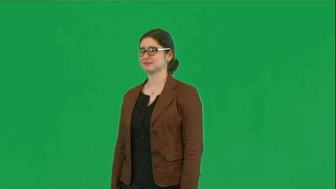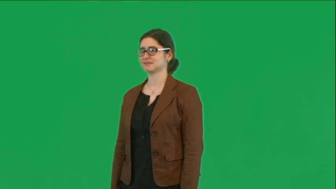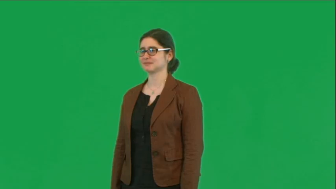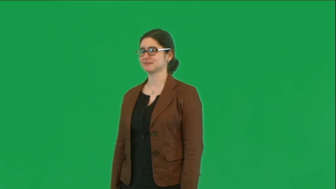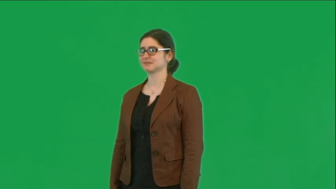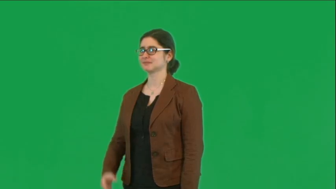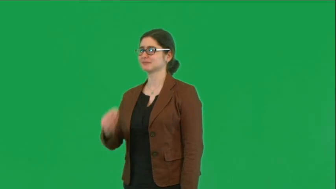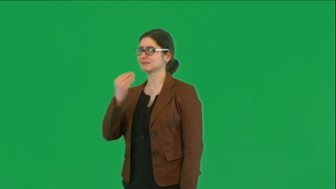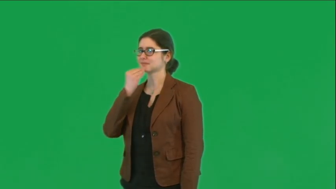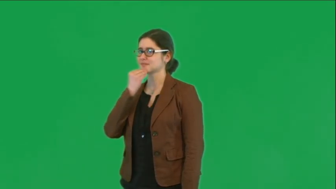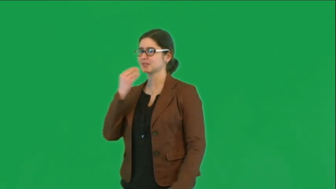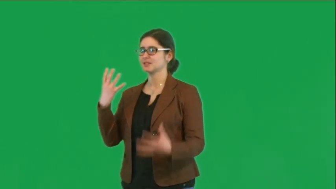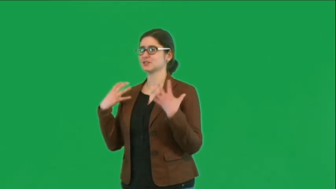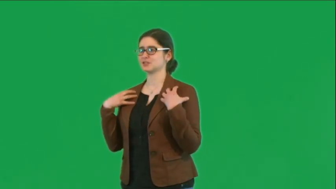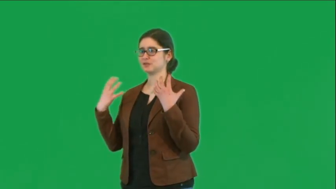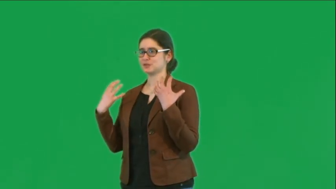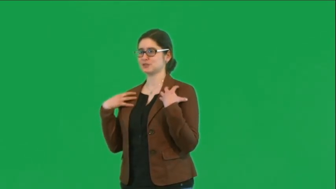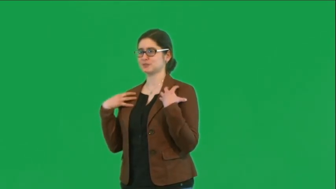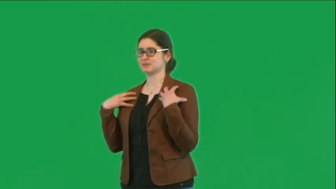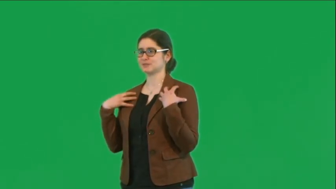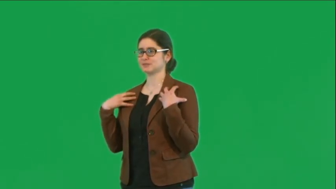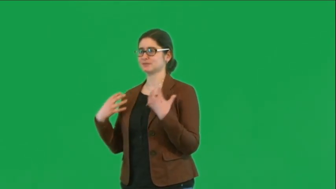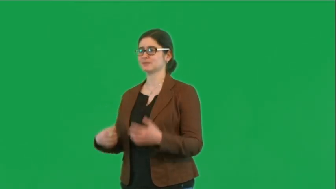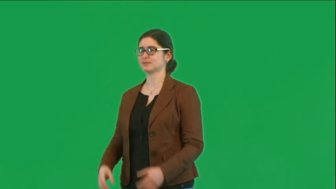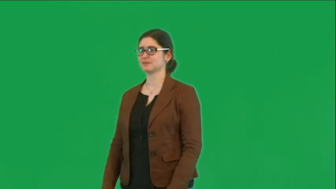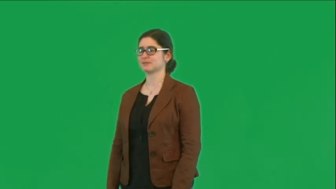żywność